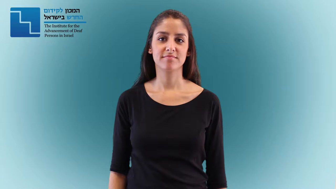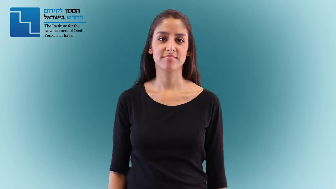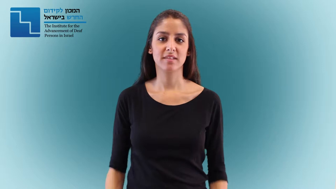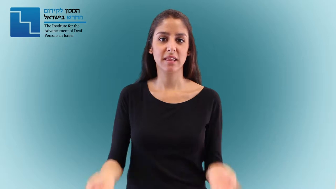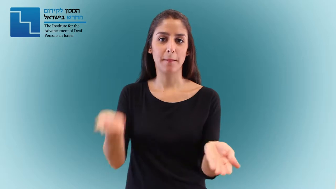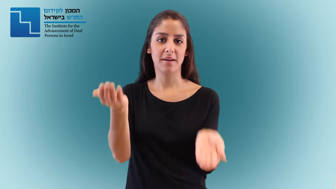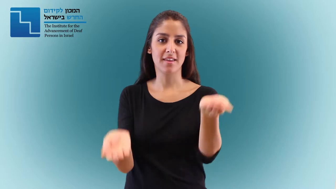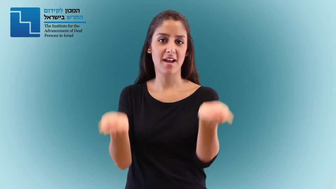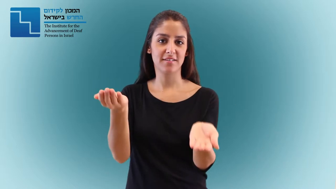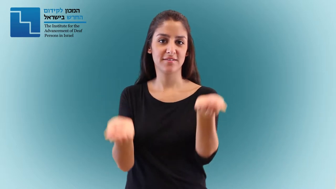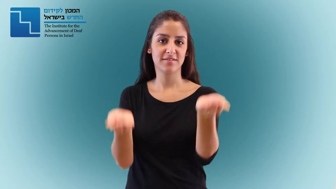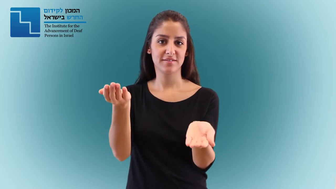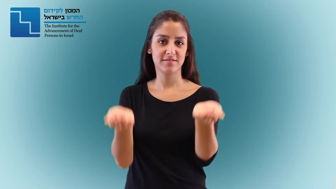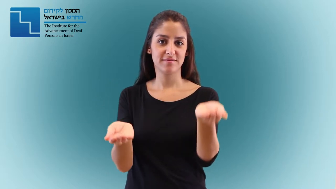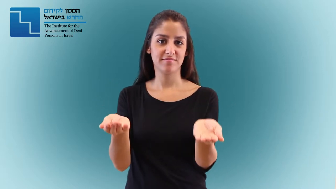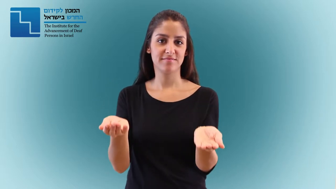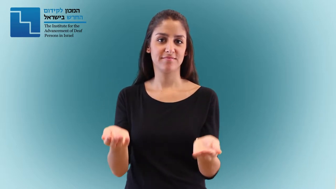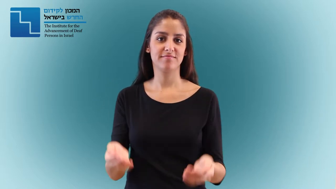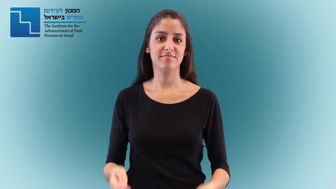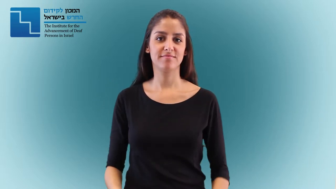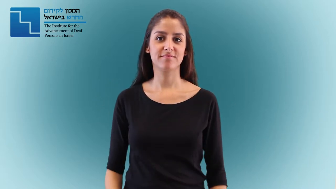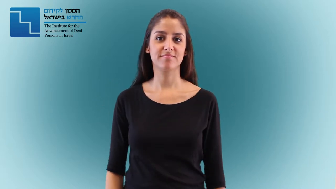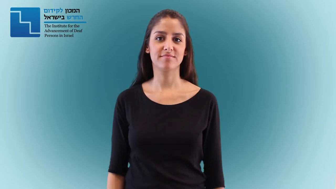טיפת חלב